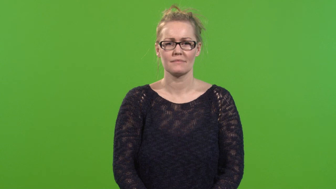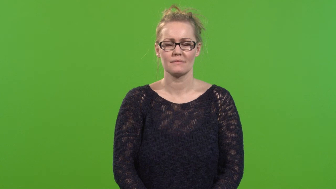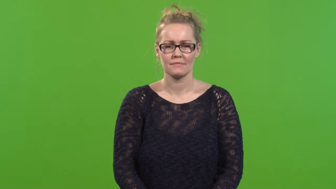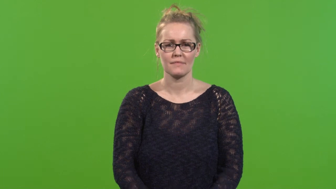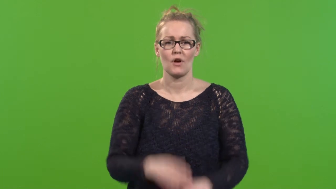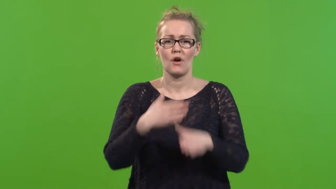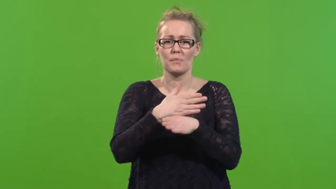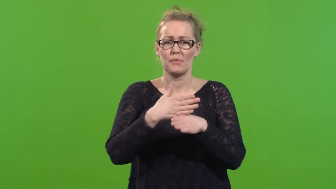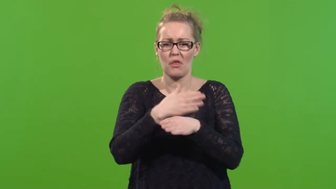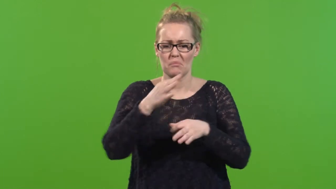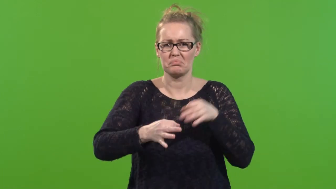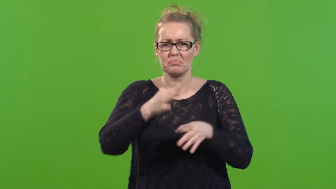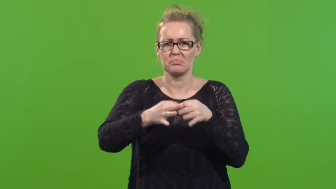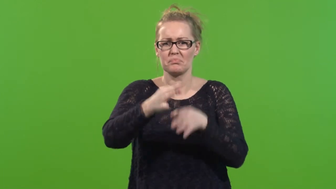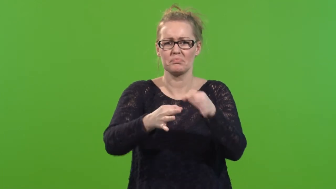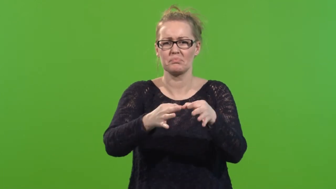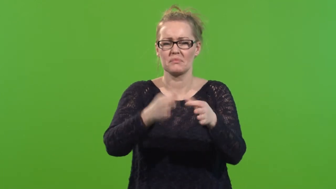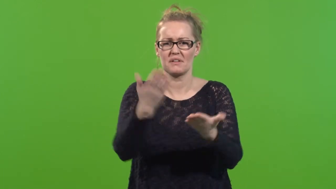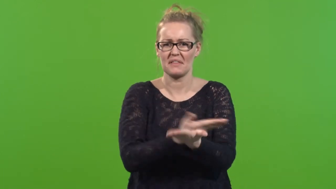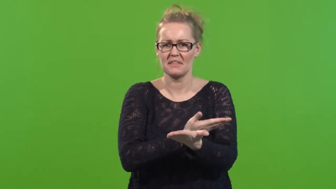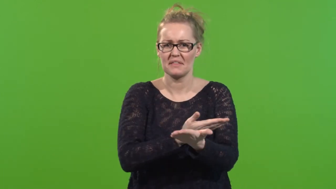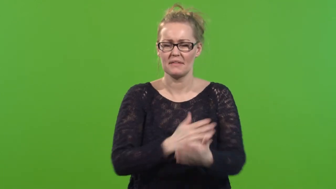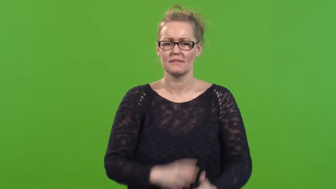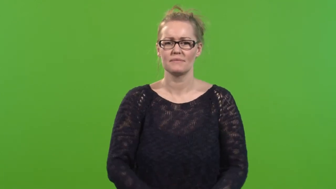Myglað brauð